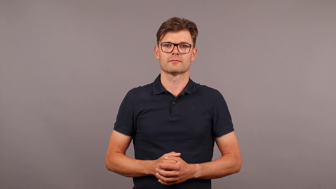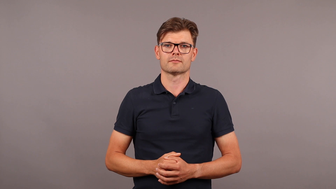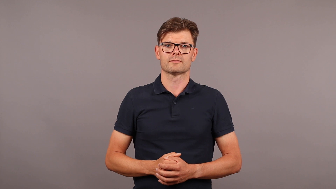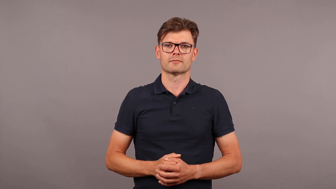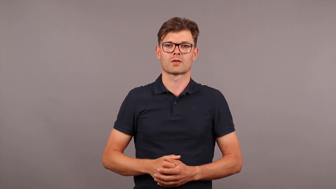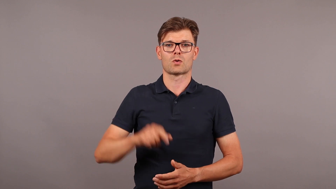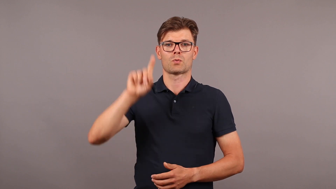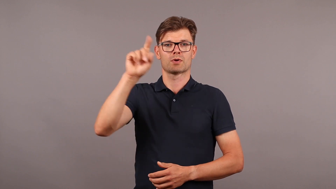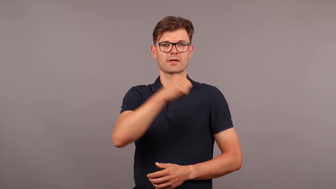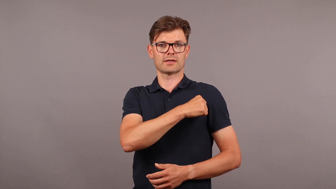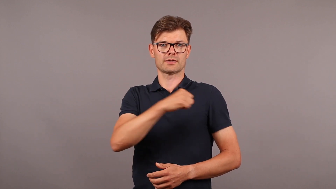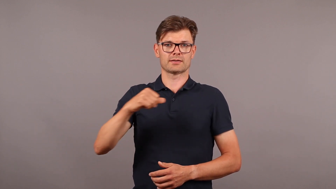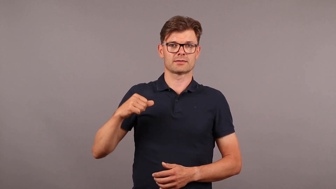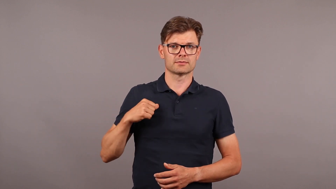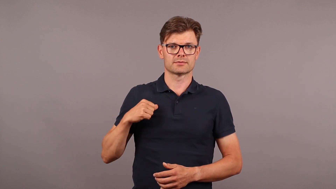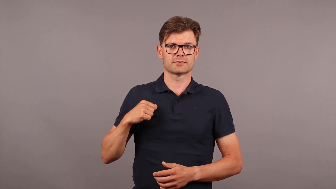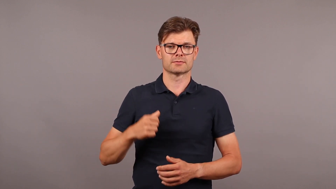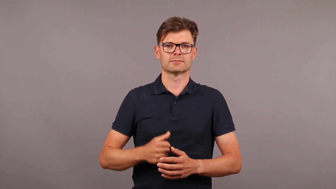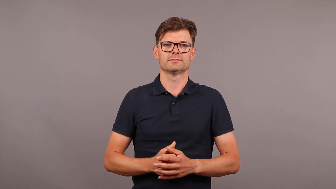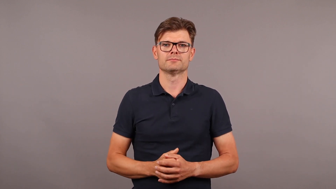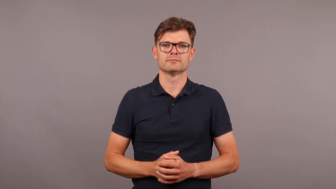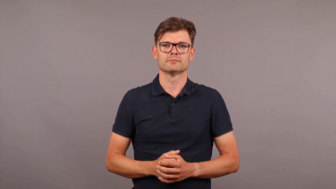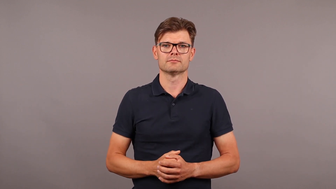Guds rike